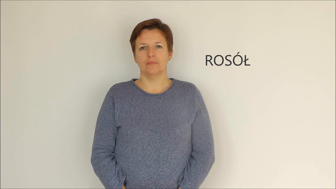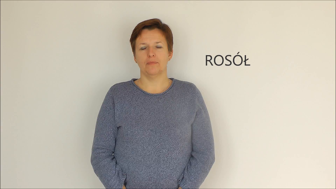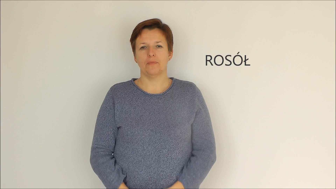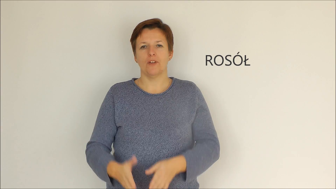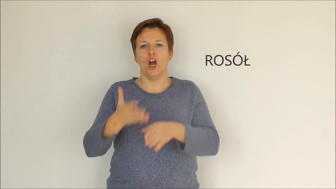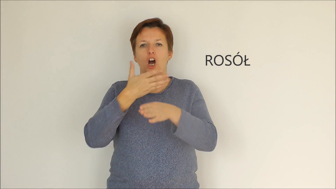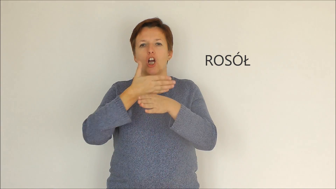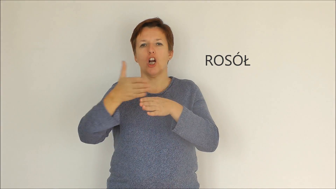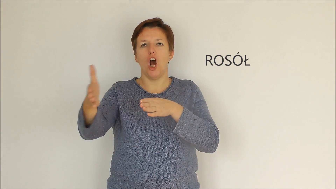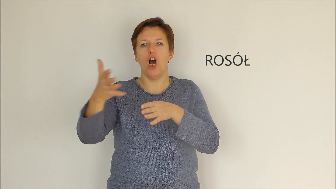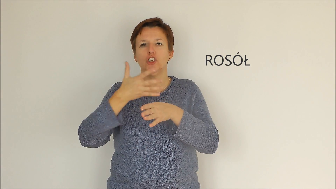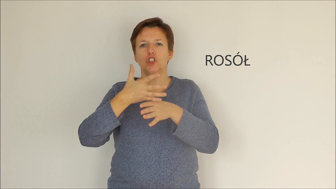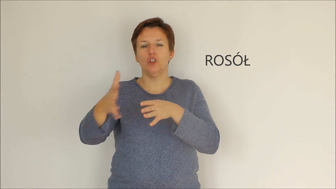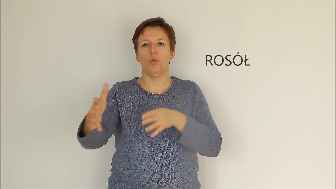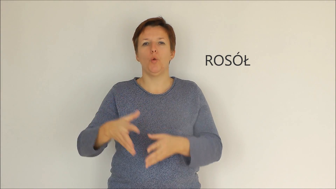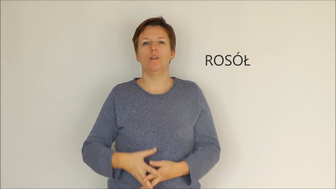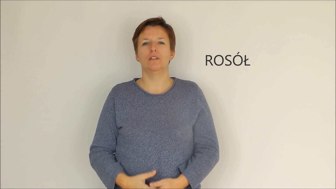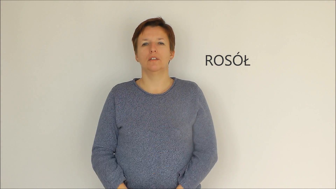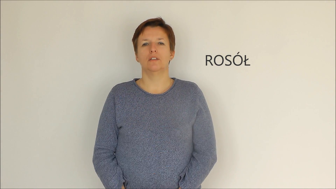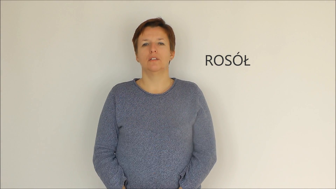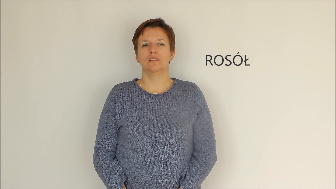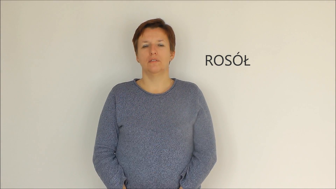ROSÓŁ